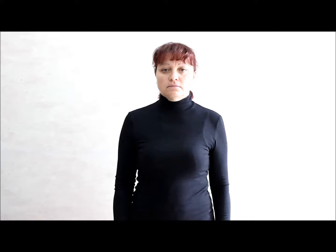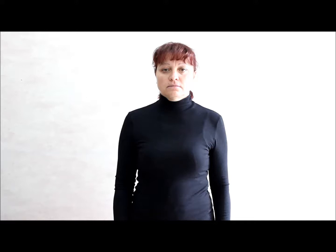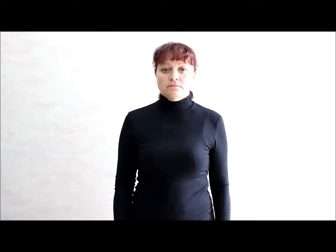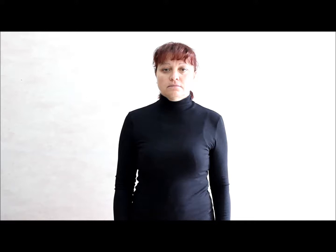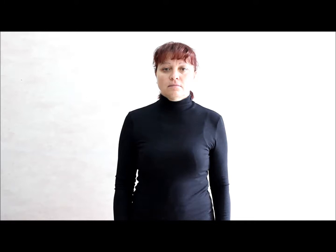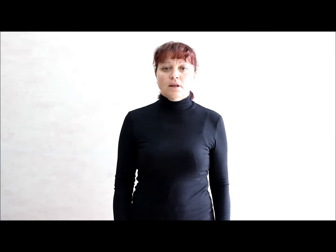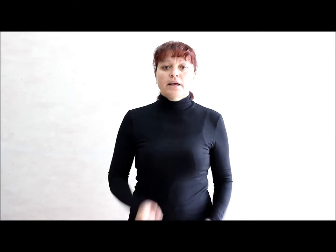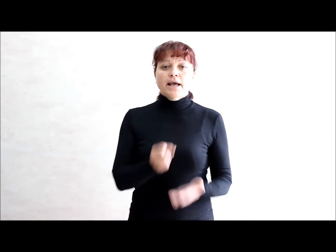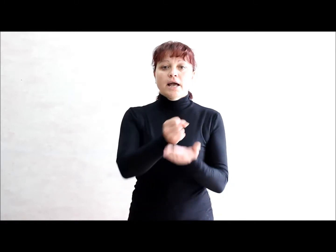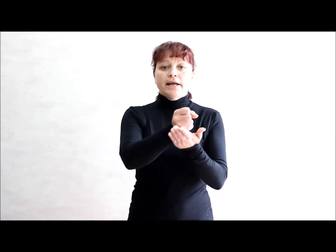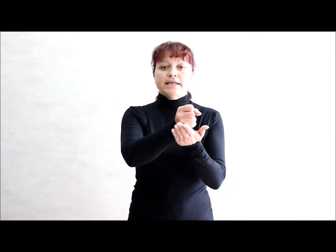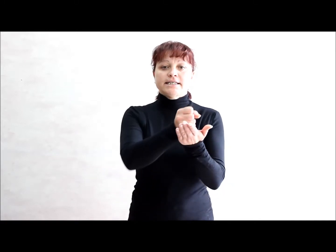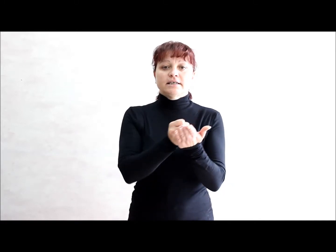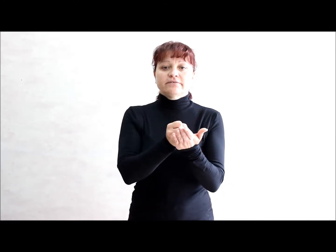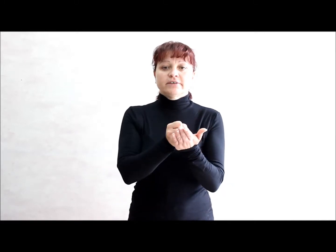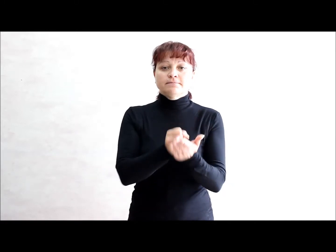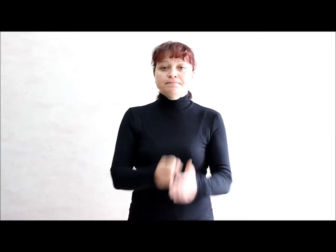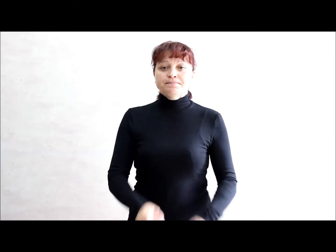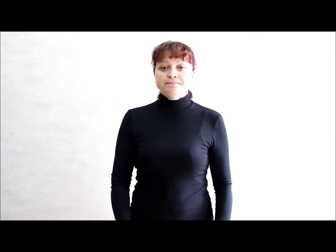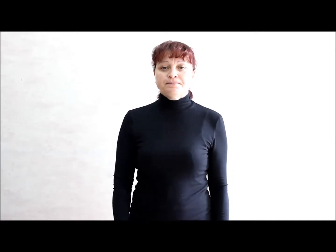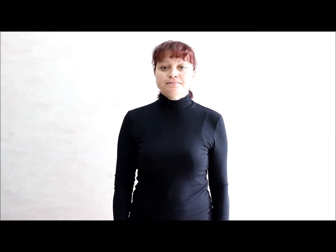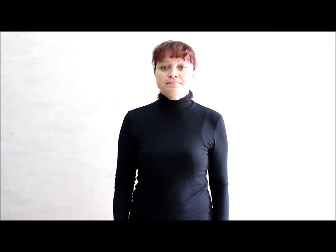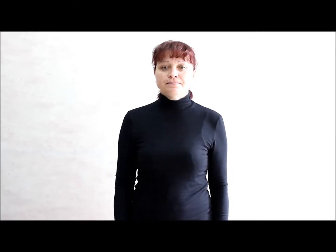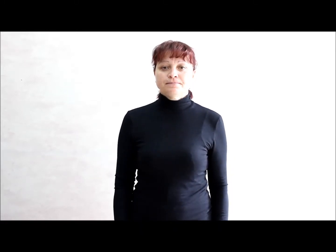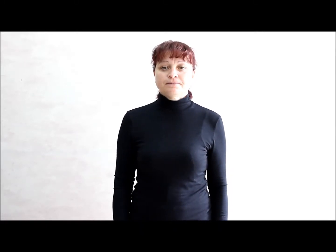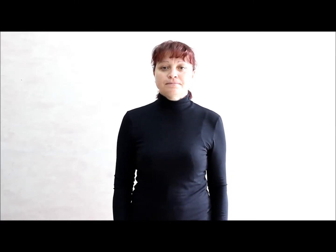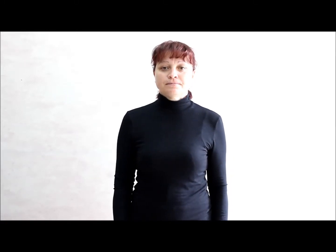Rezervă